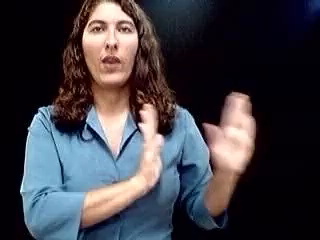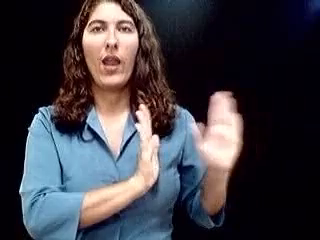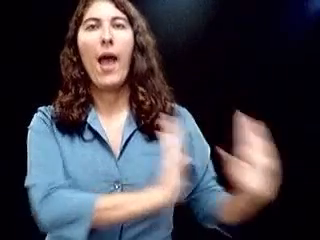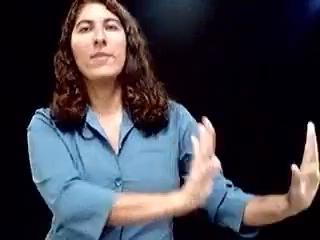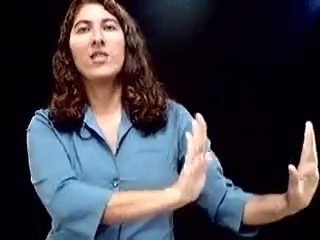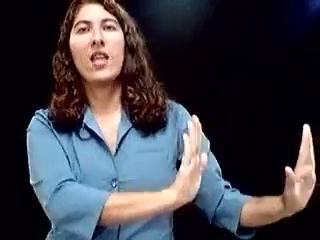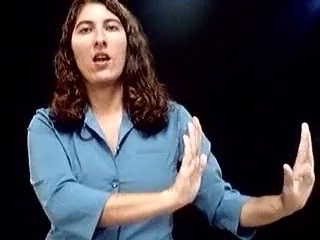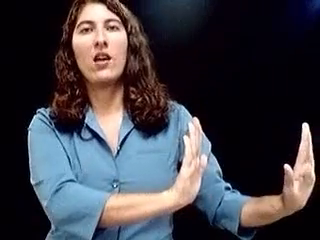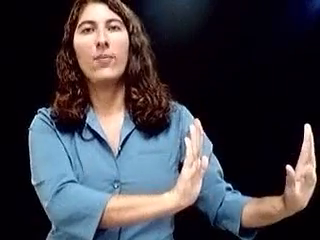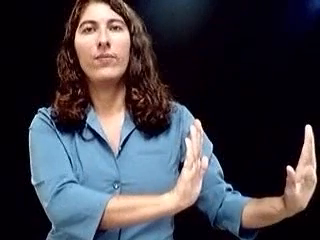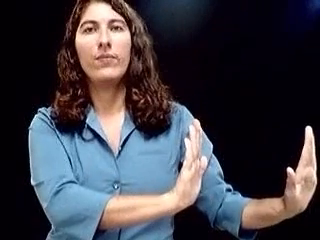abster